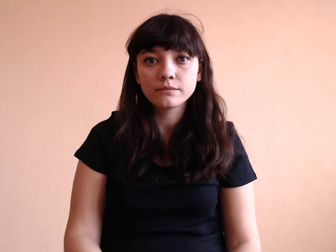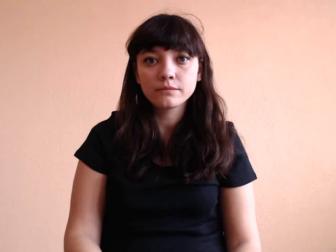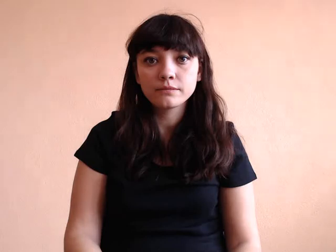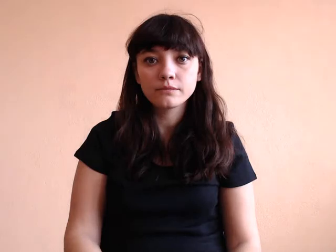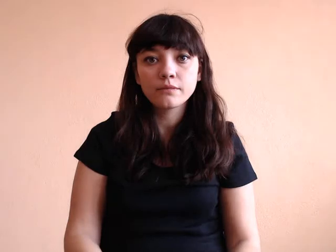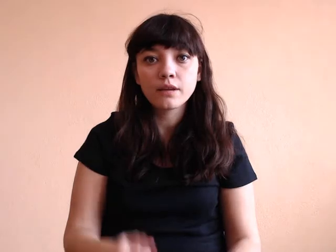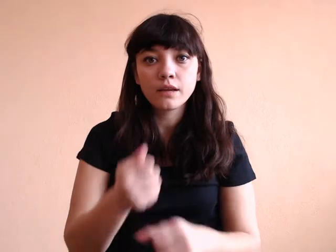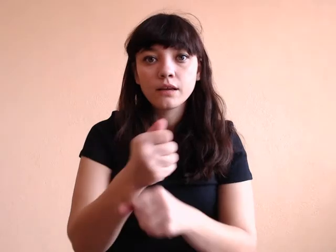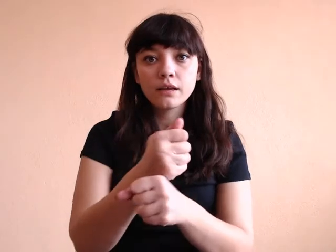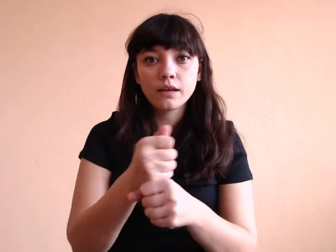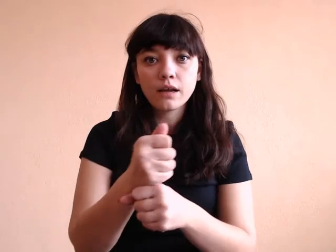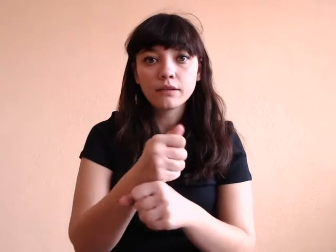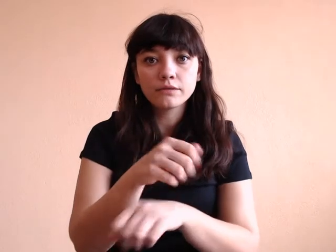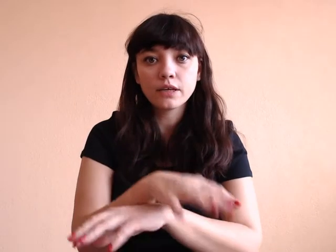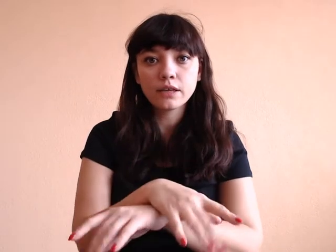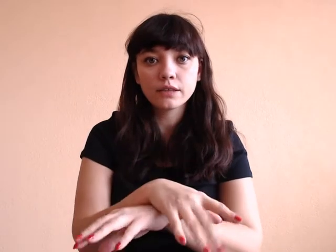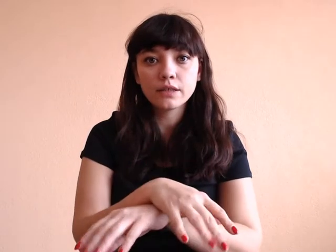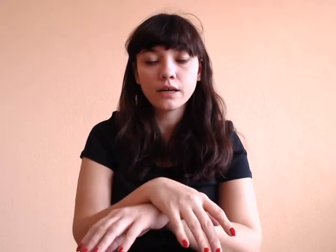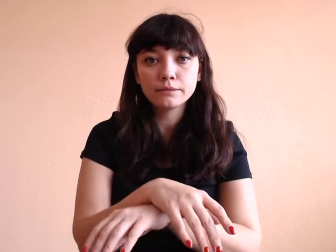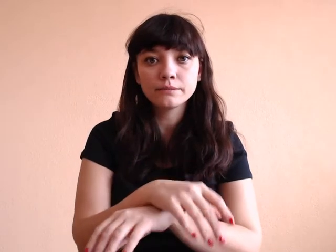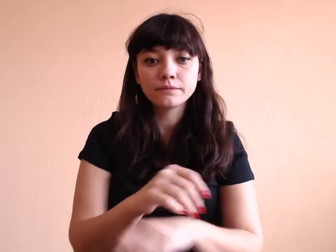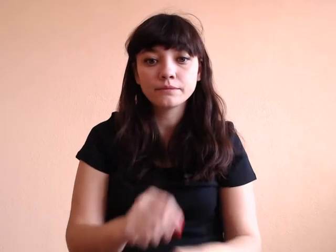KAWIARNIA